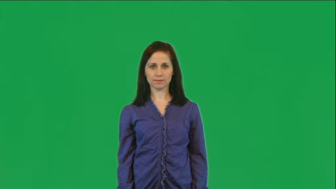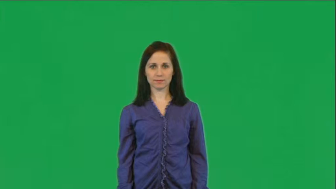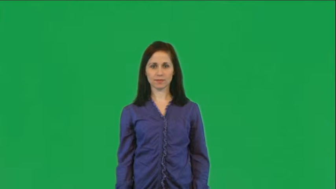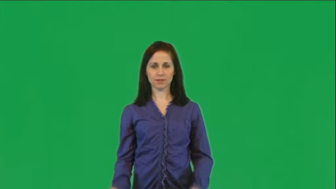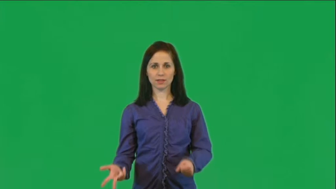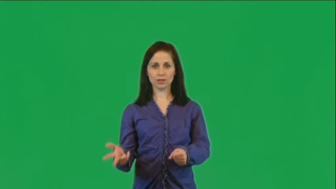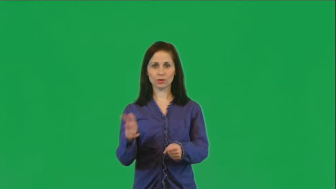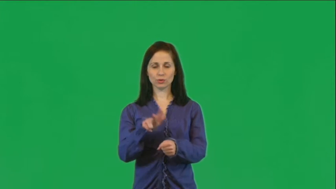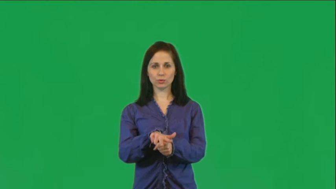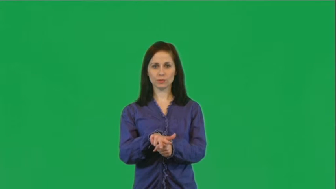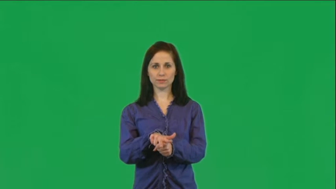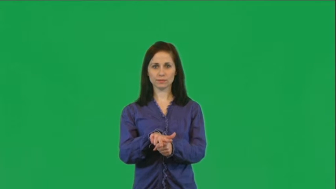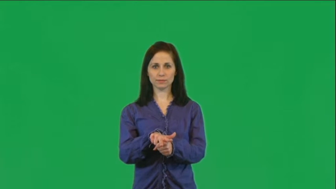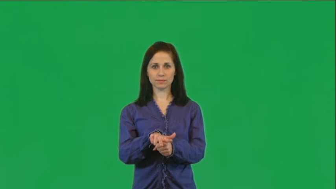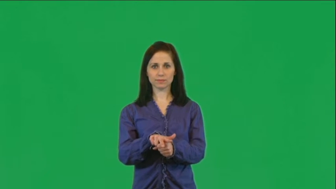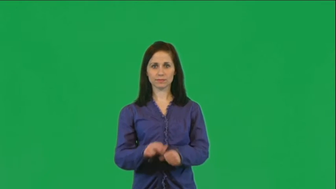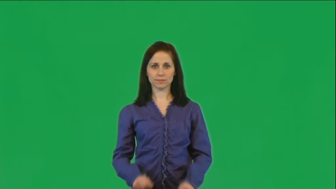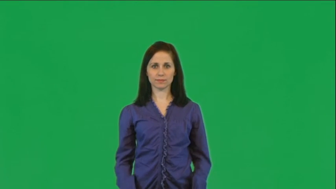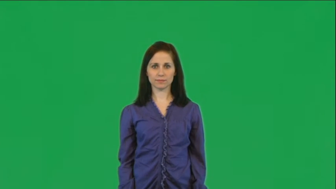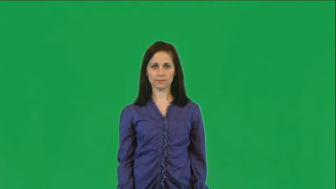który